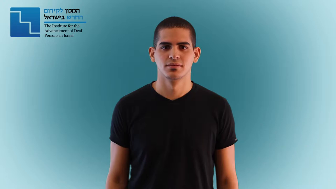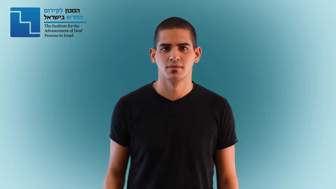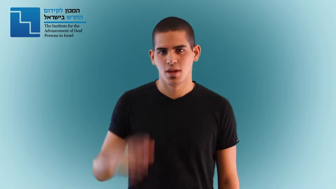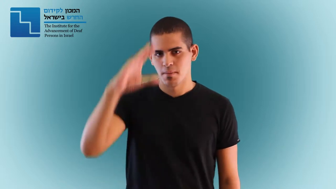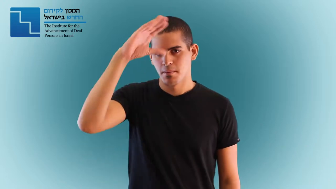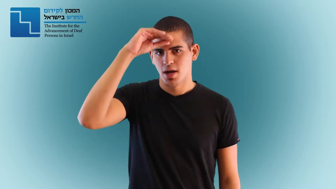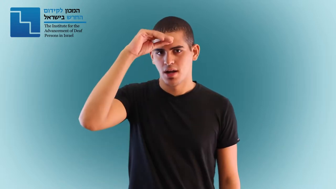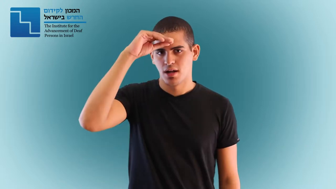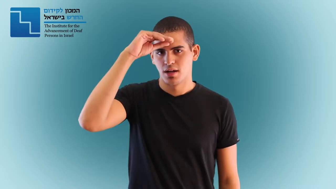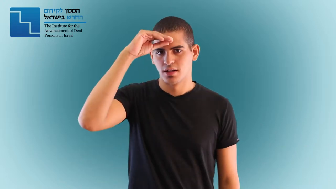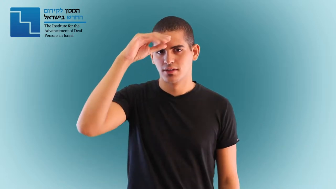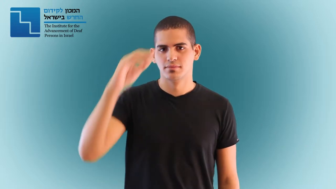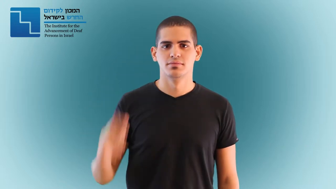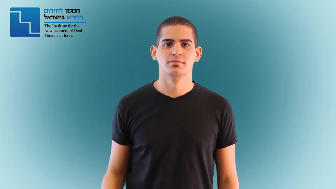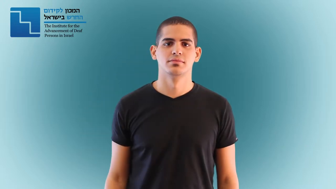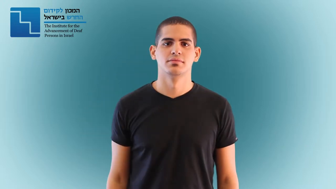בן (זכר)